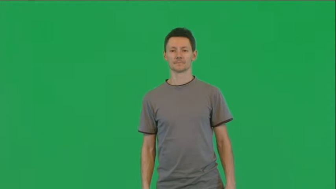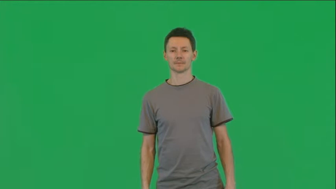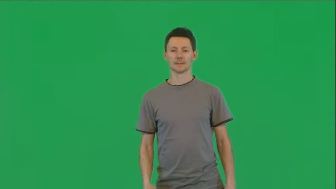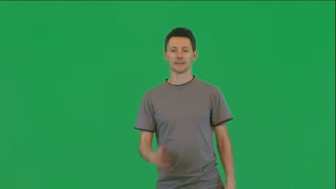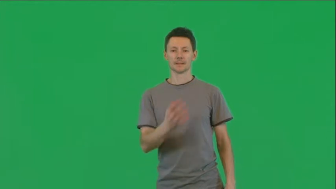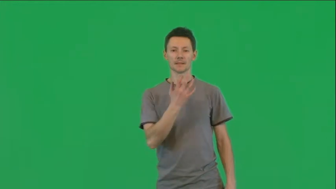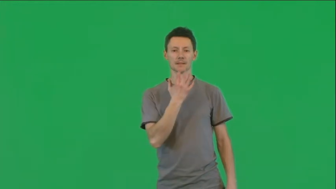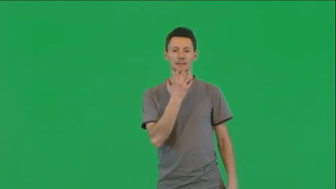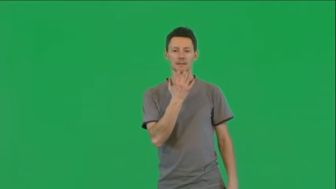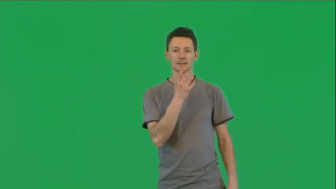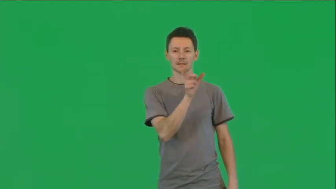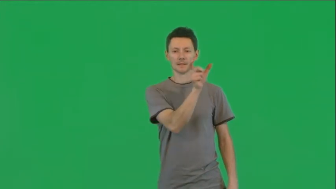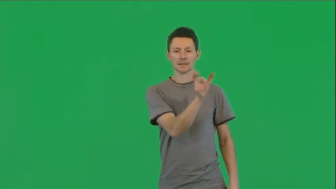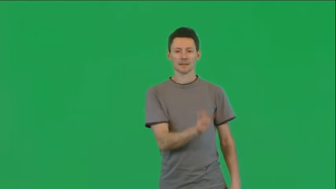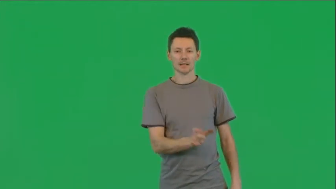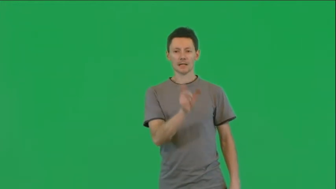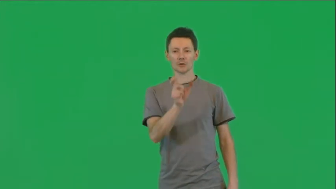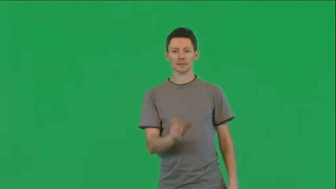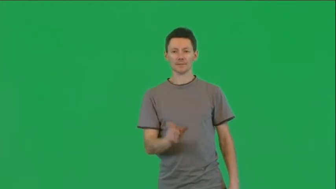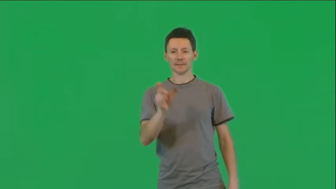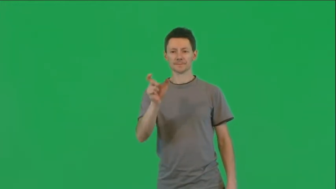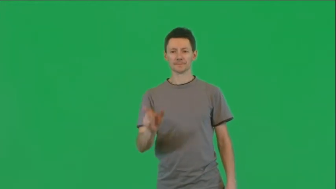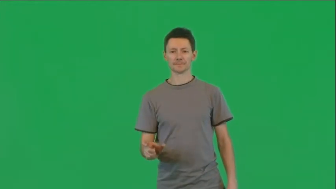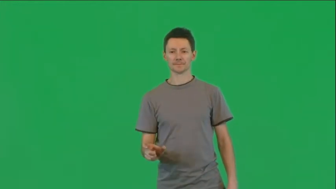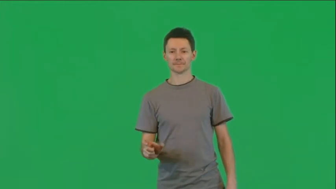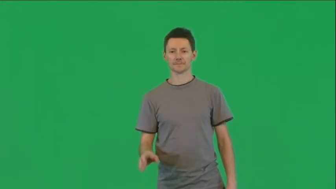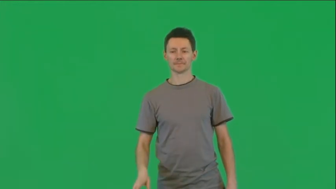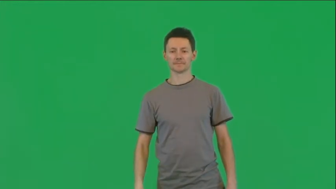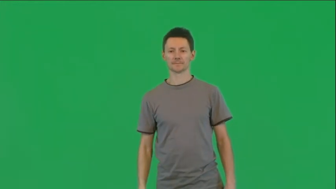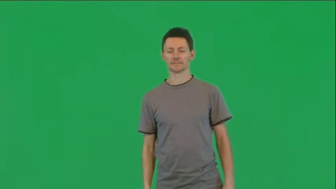kaloryfer